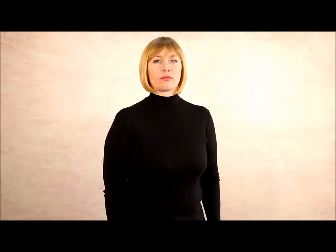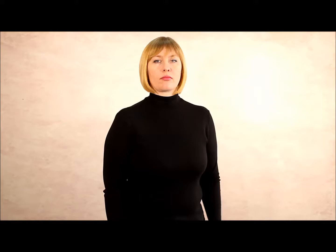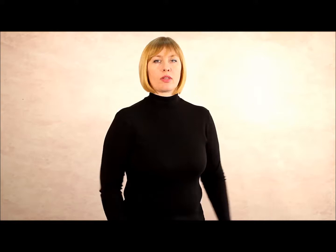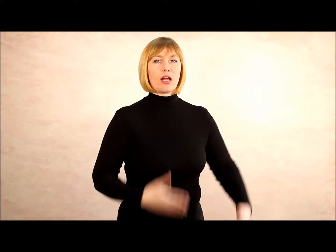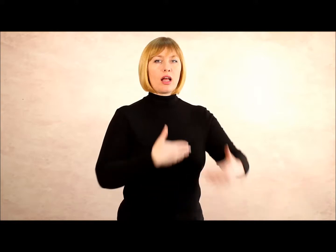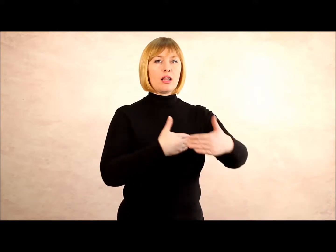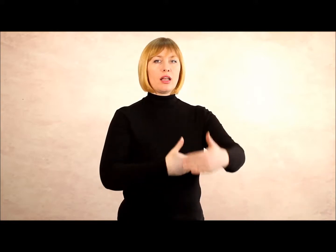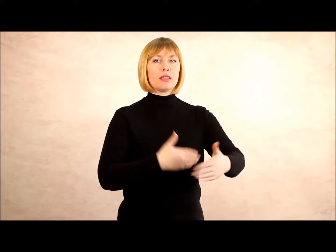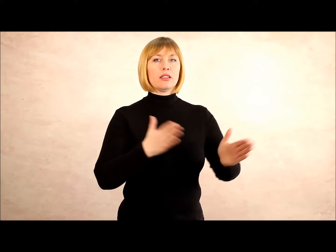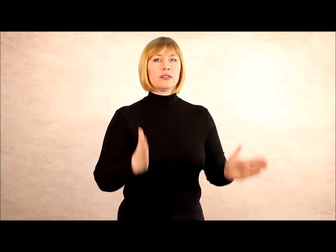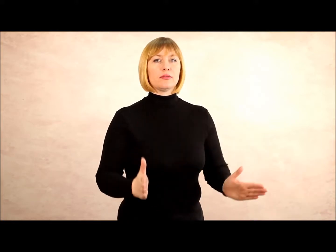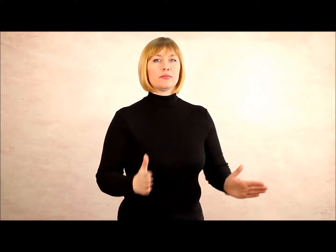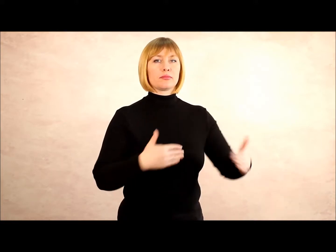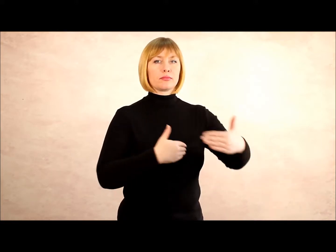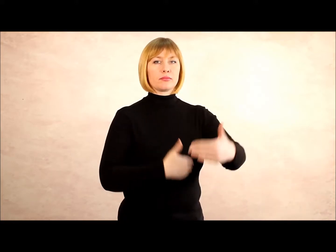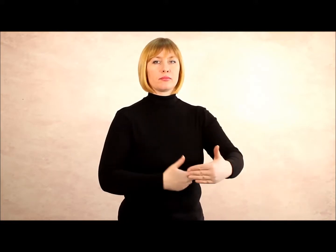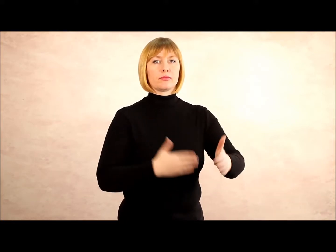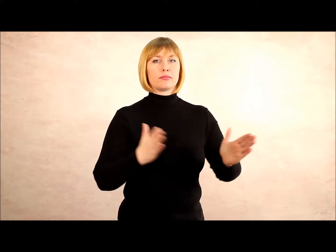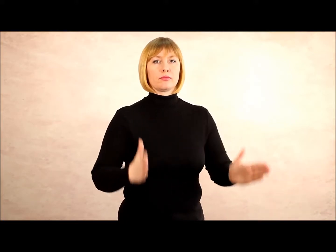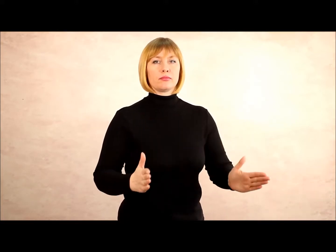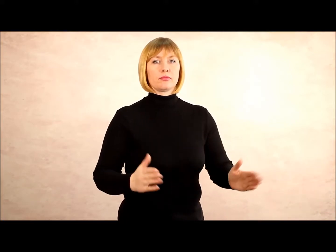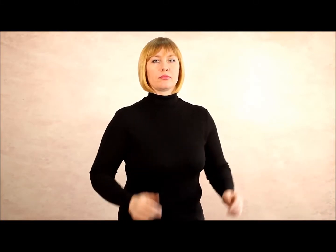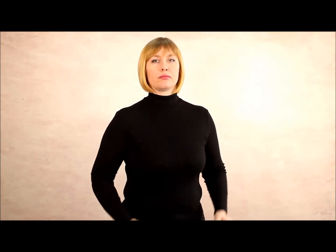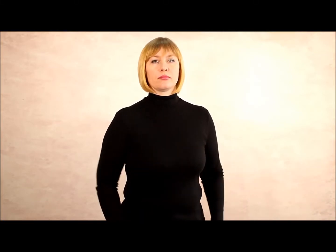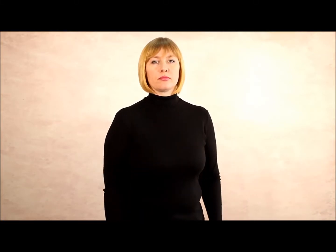Ladă